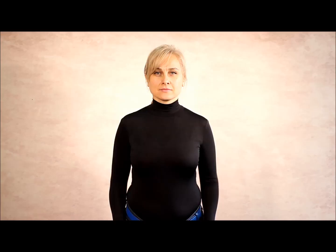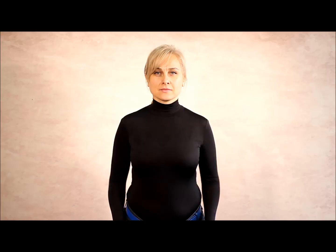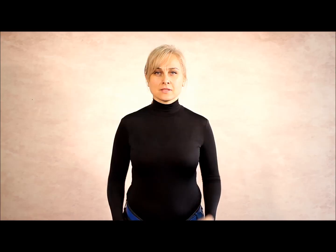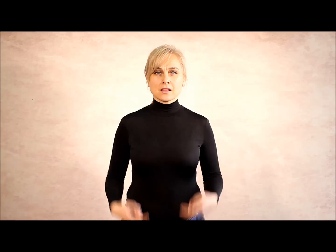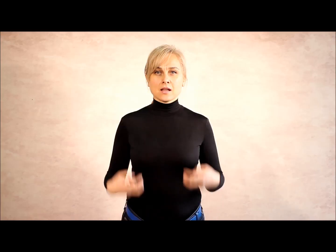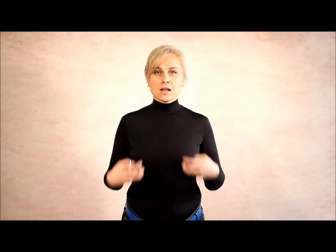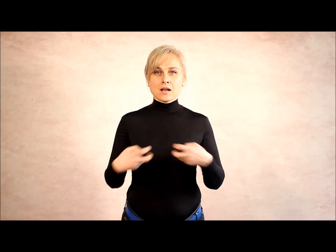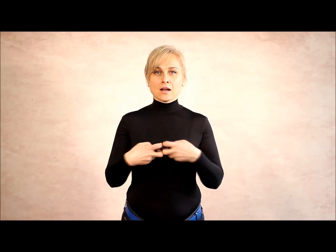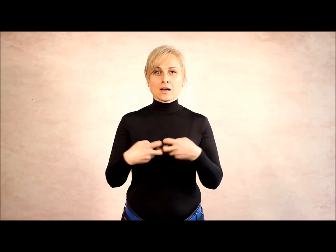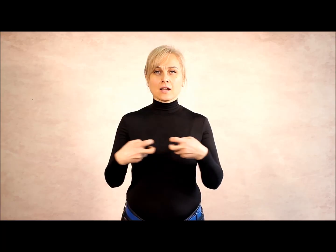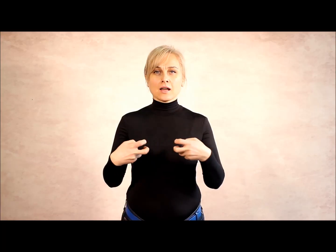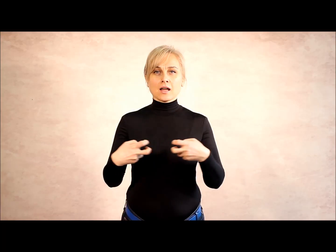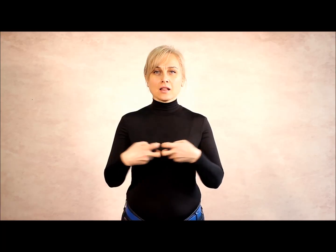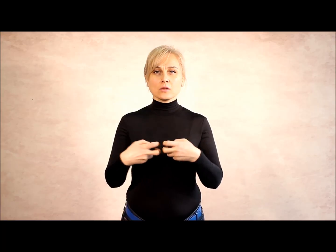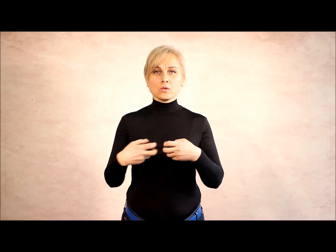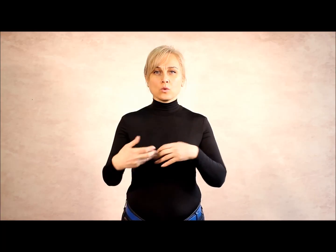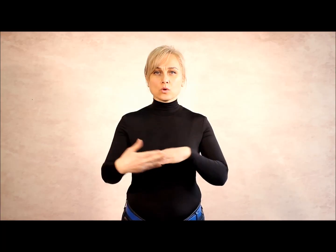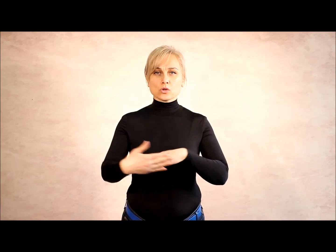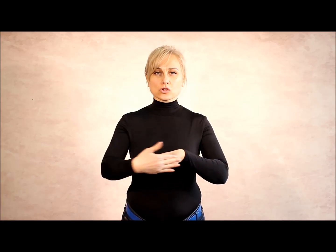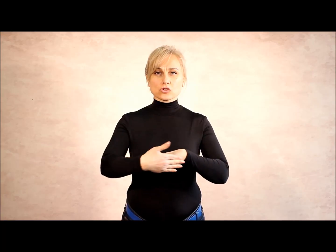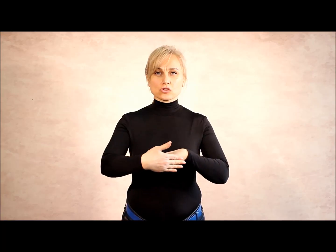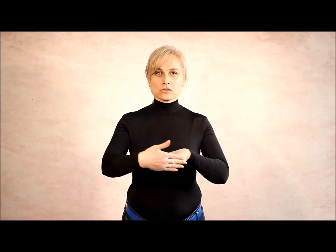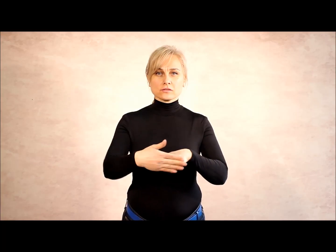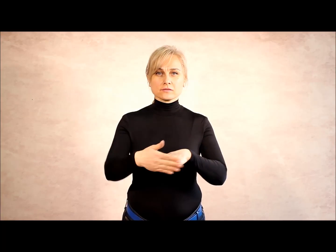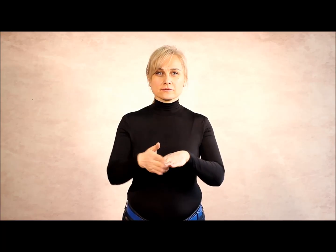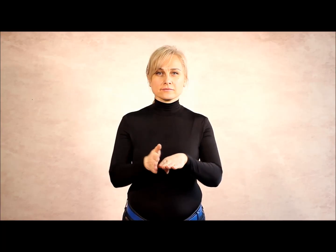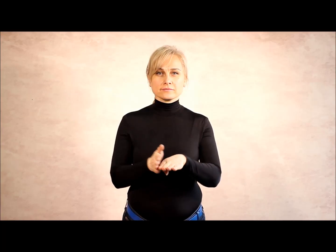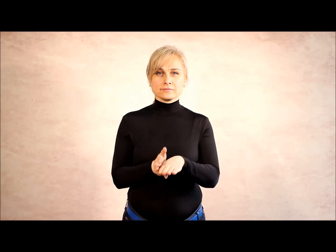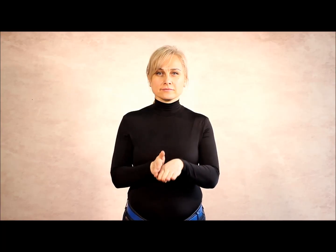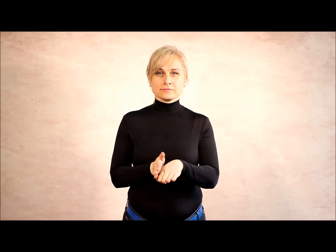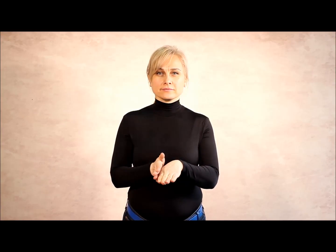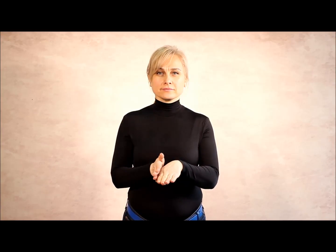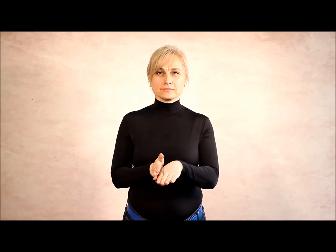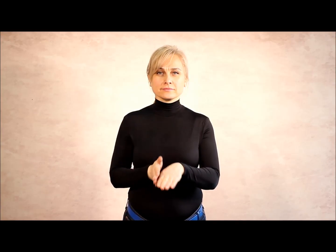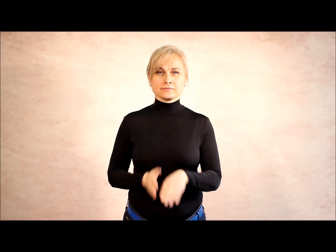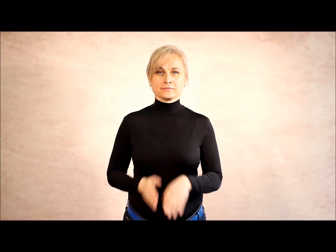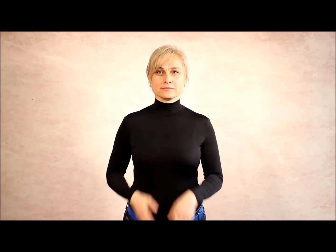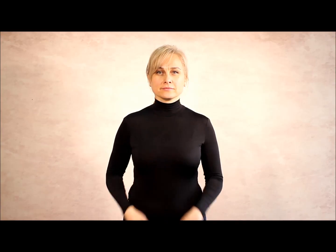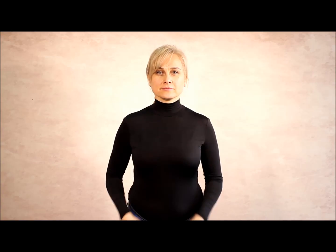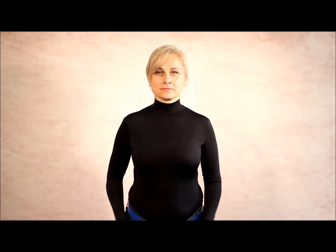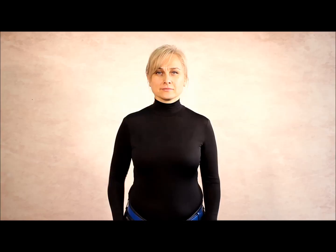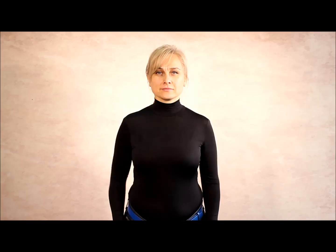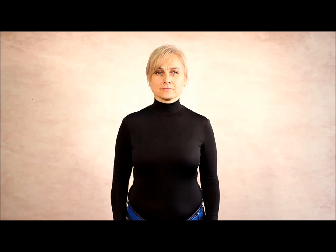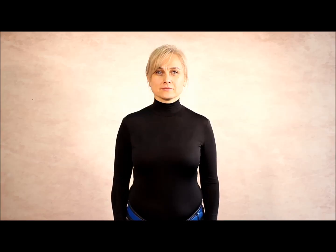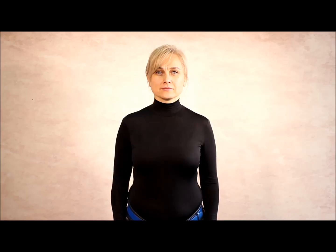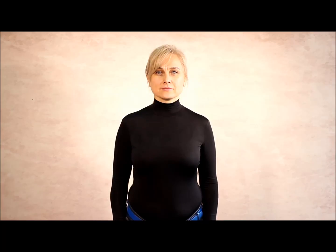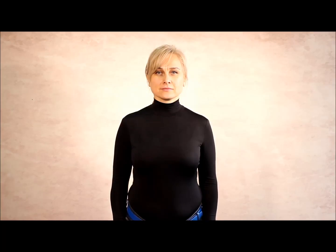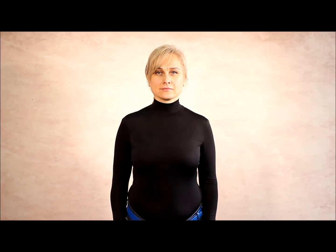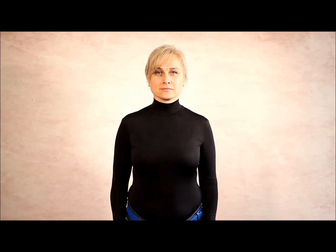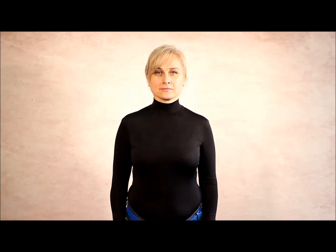Galosi